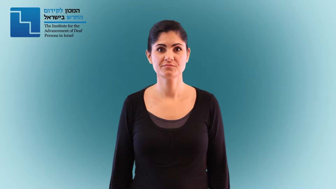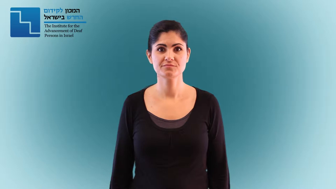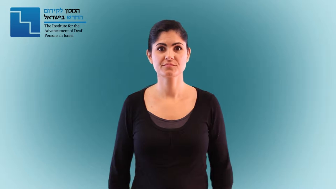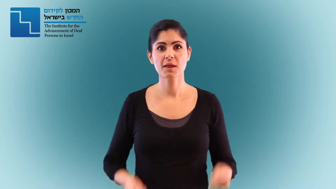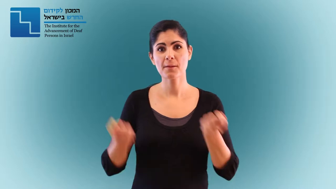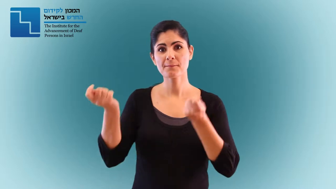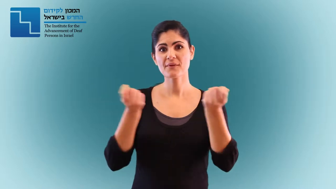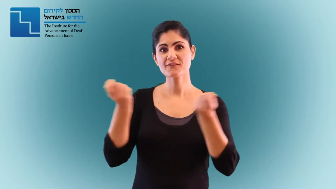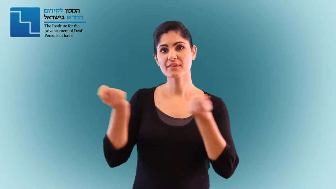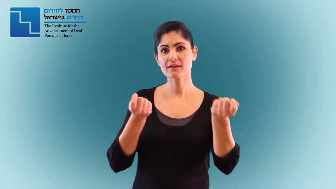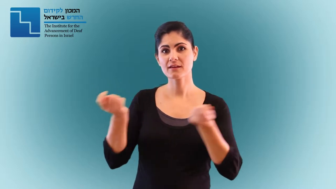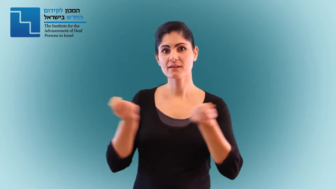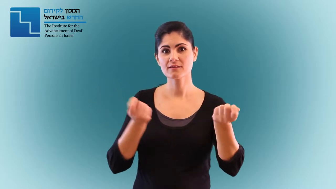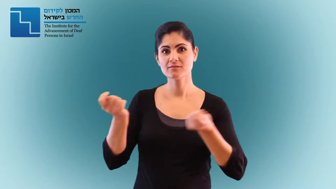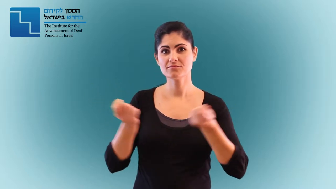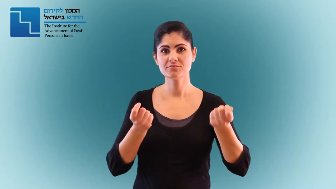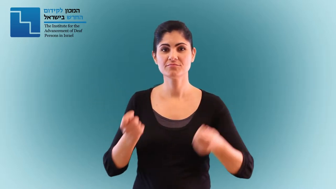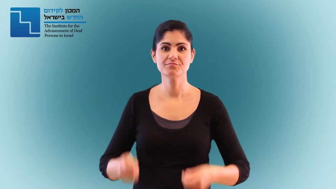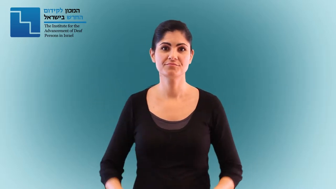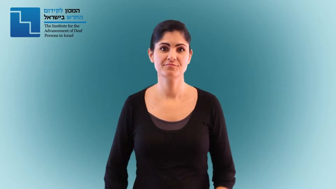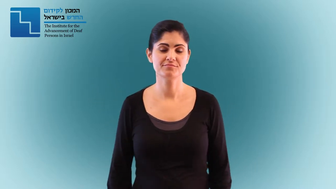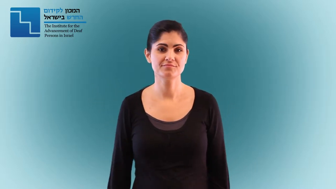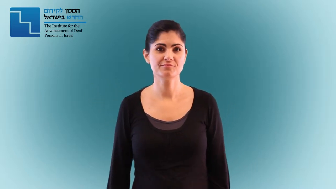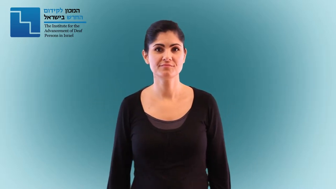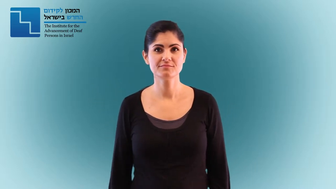מפיק